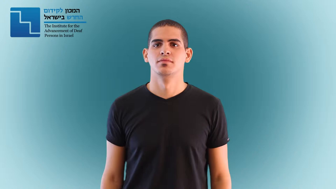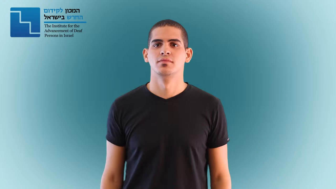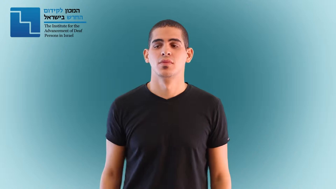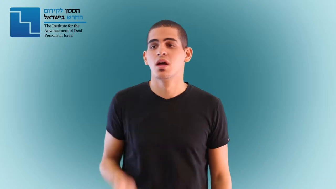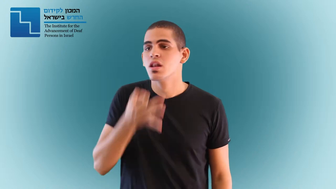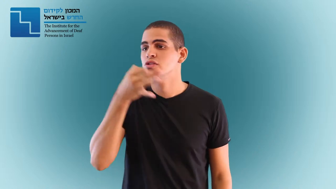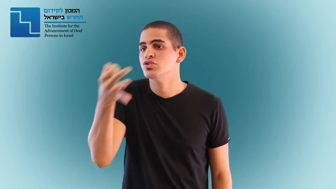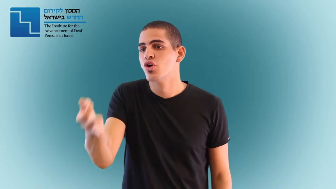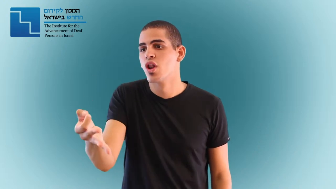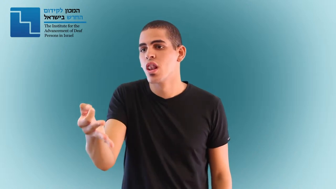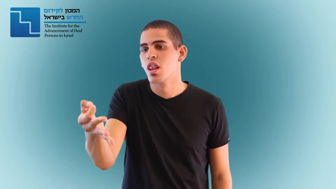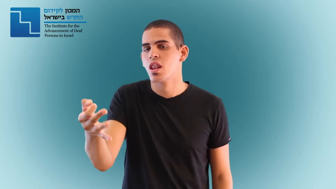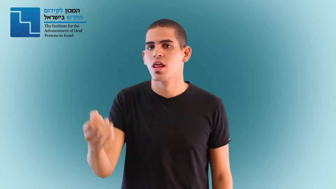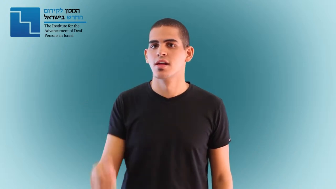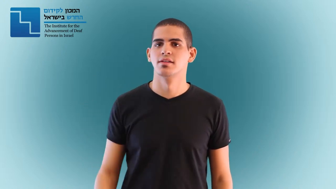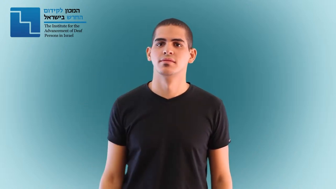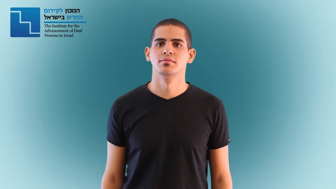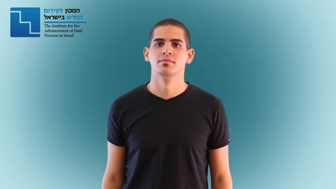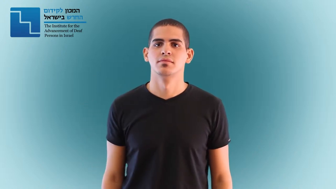לשאול